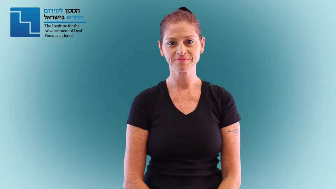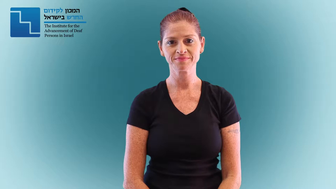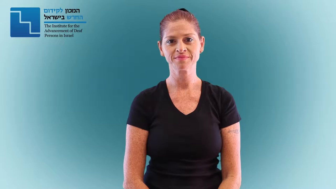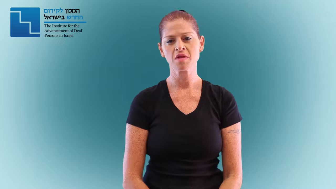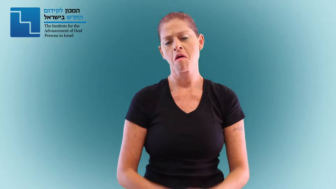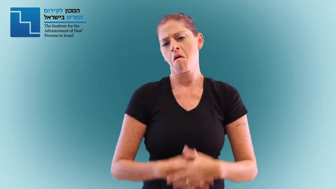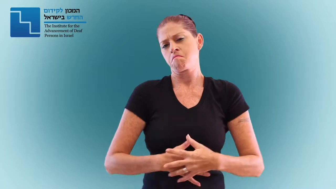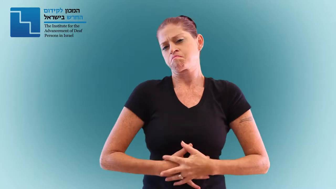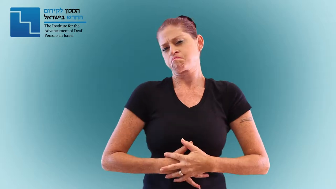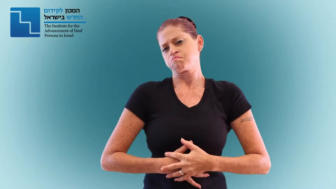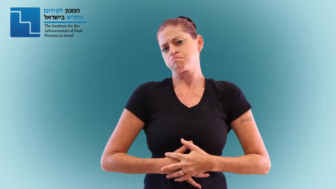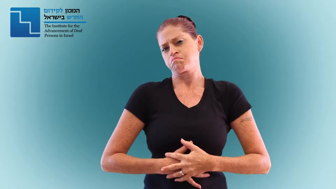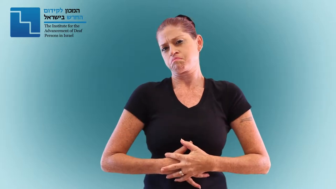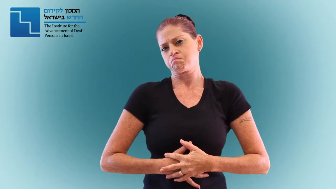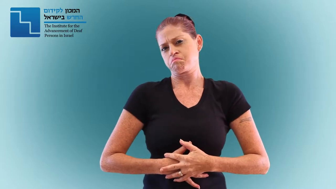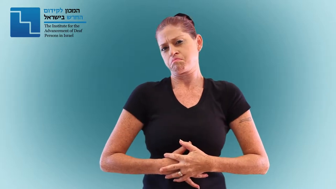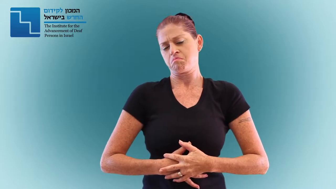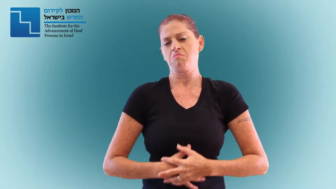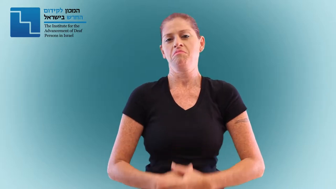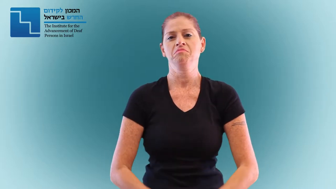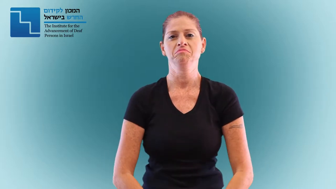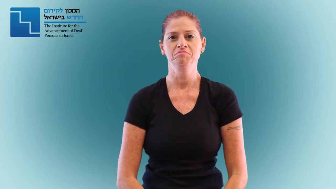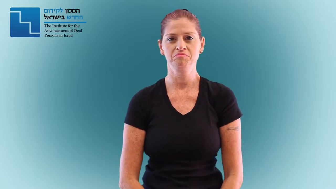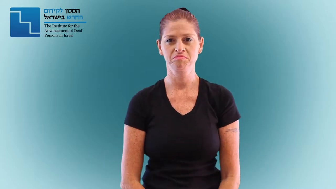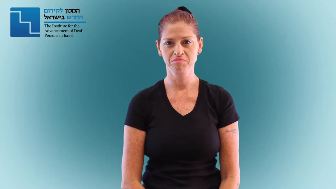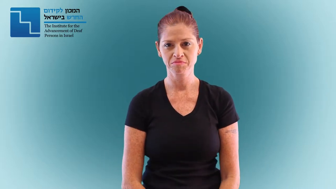לשבוע